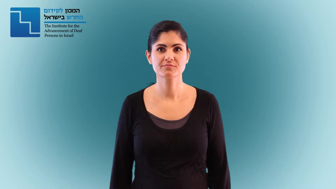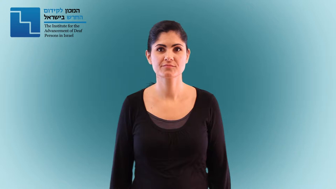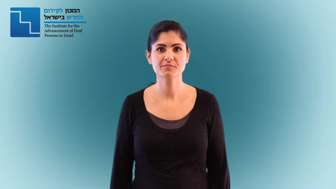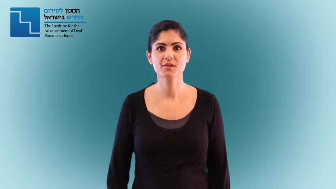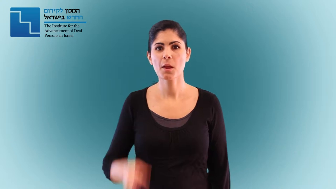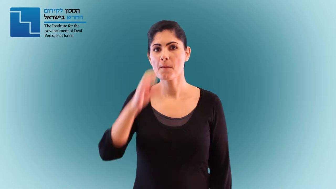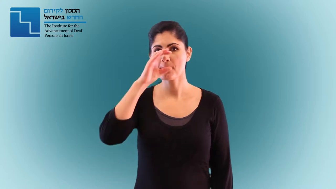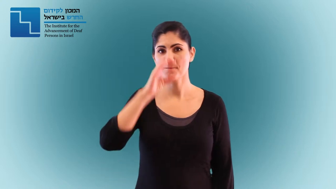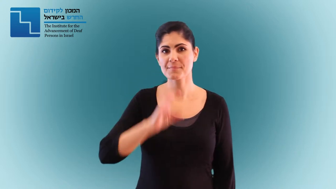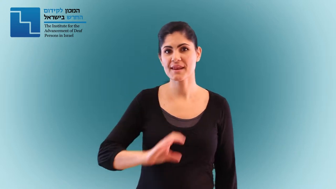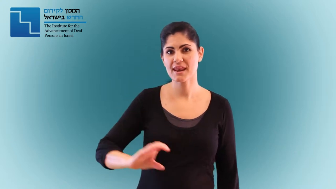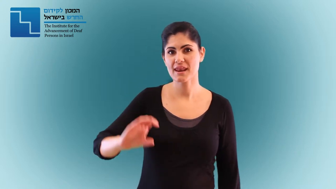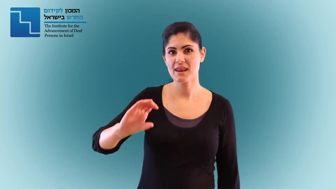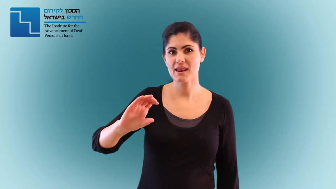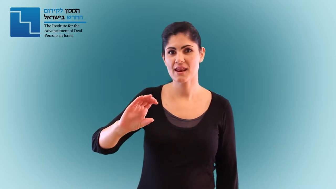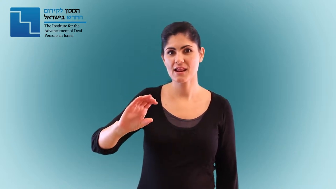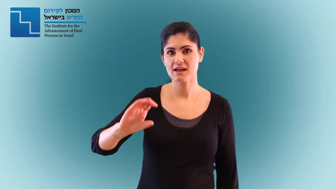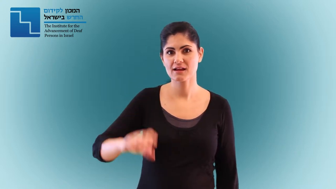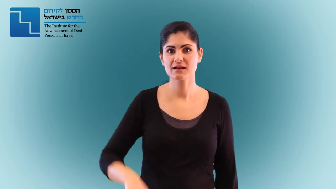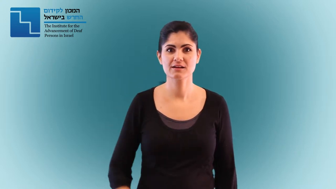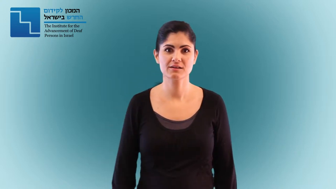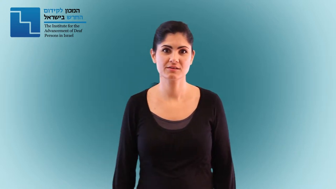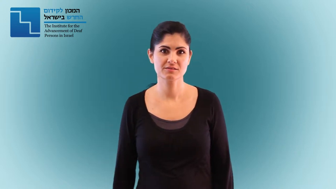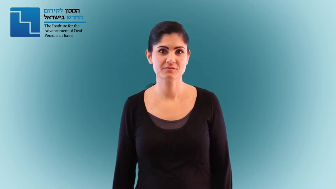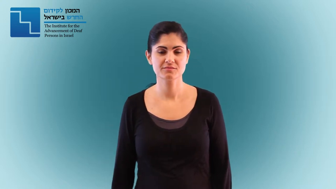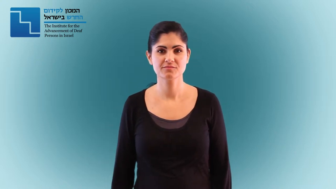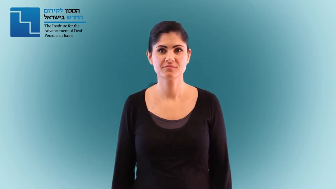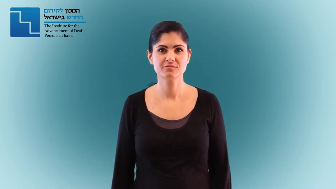פיל